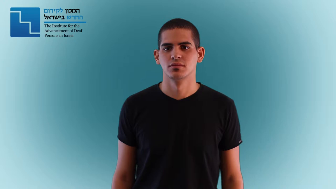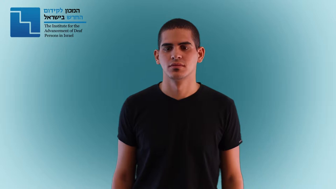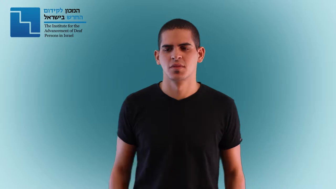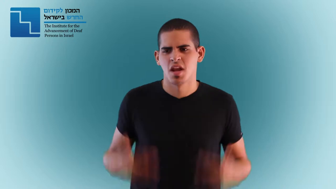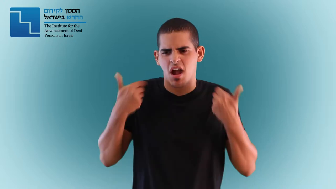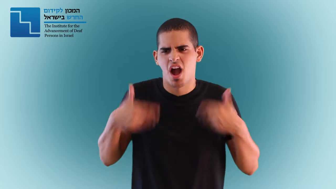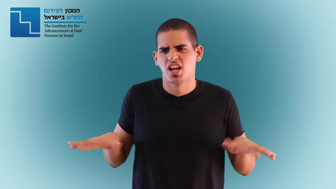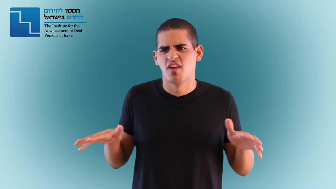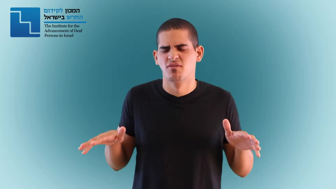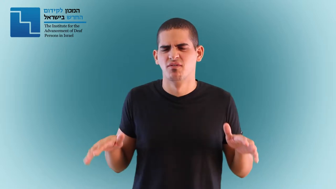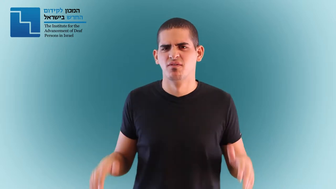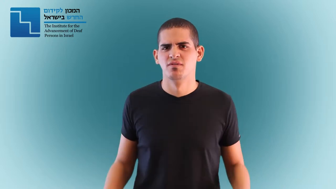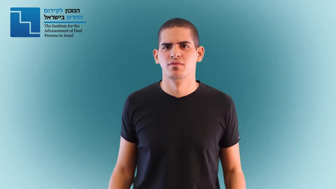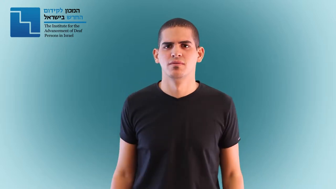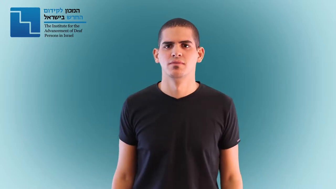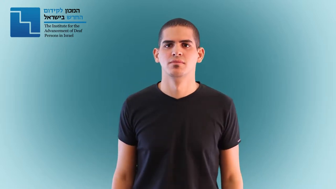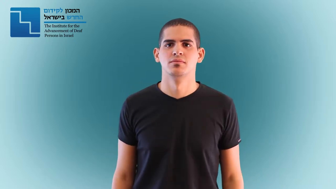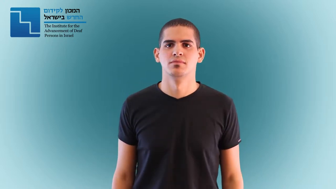עייף